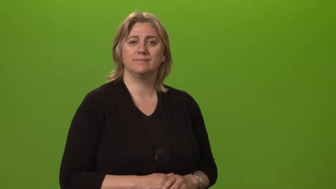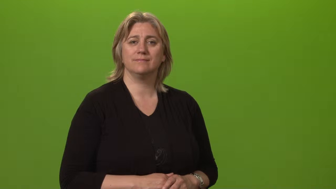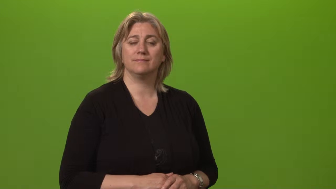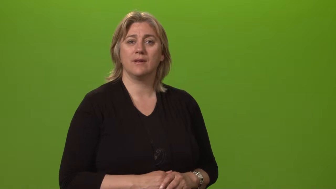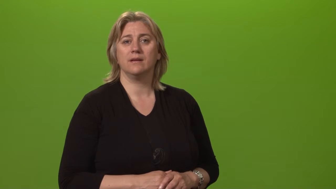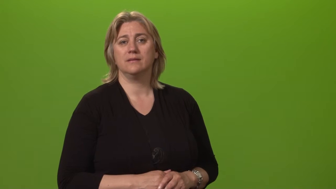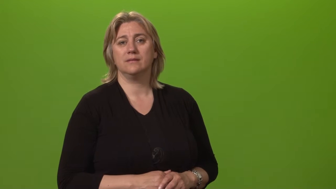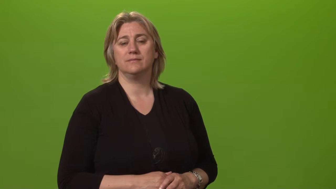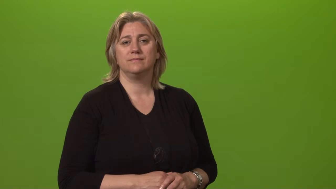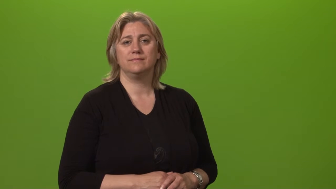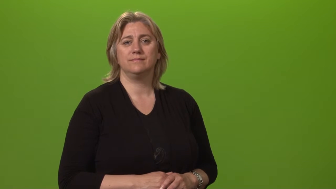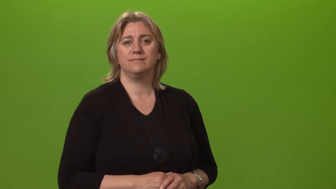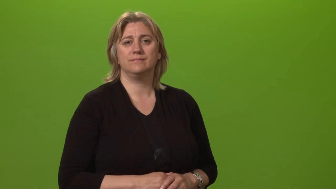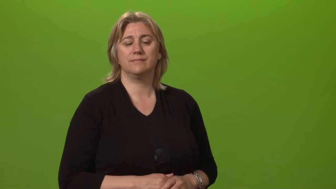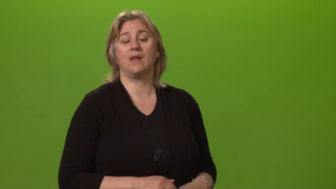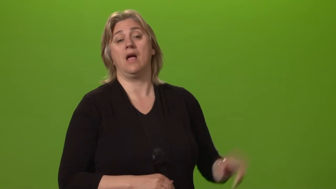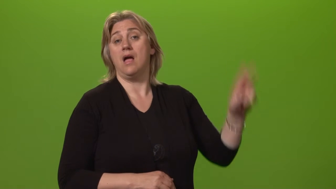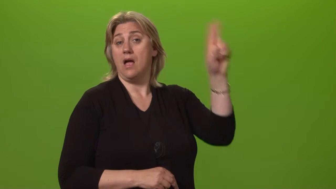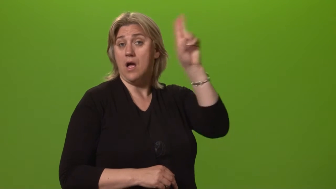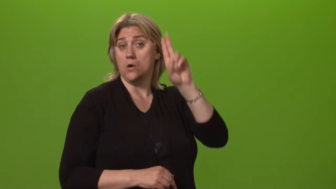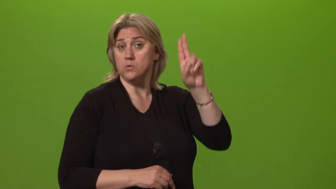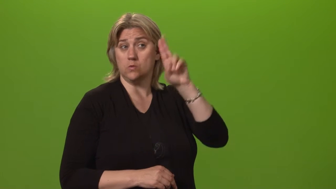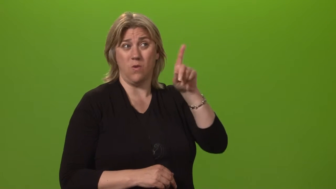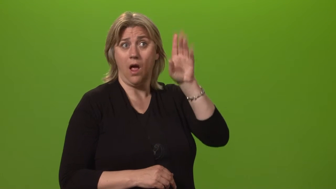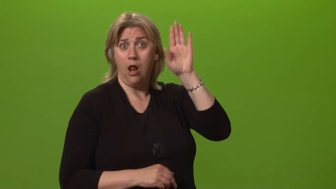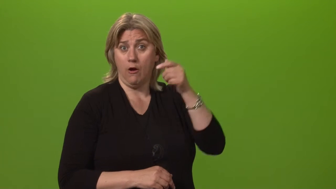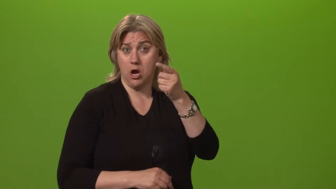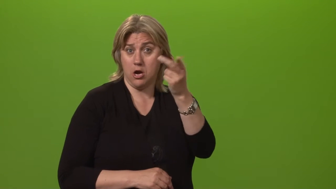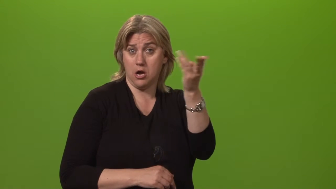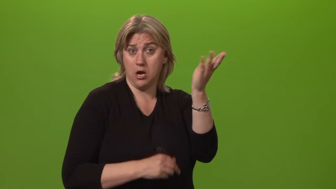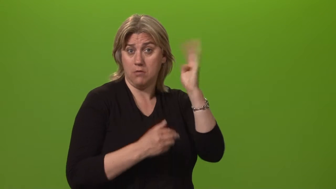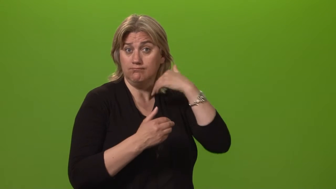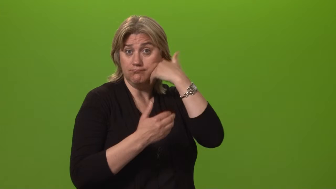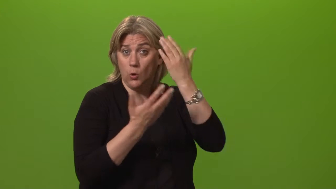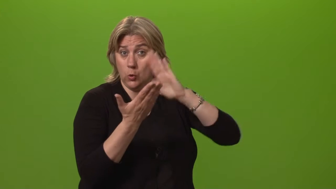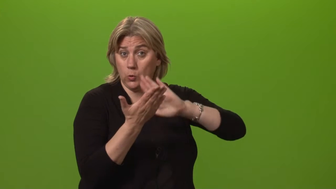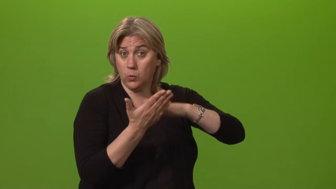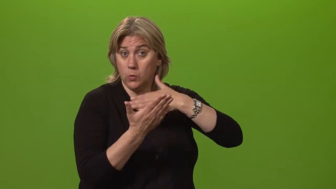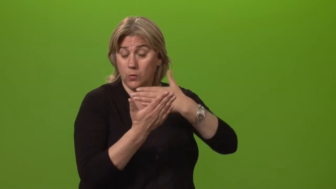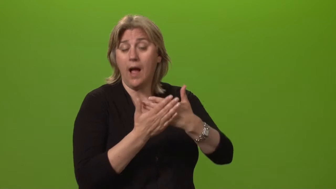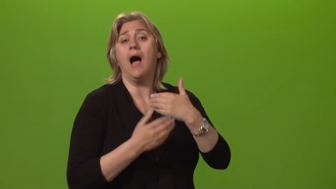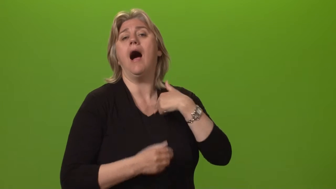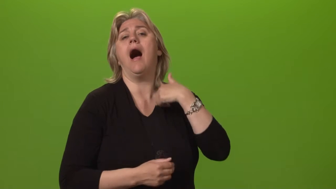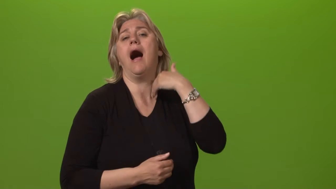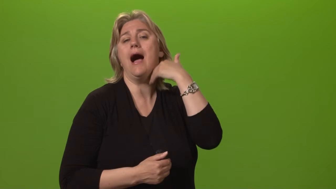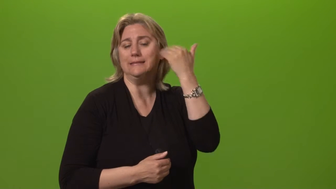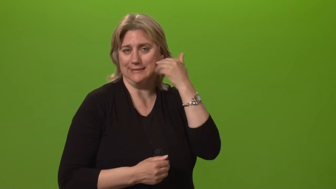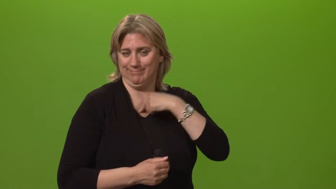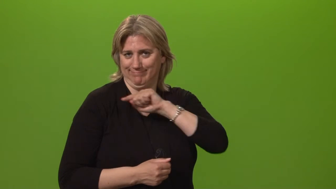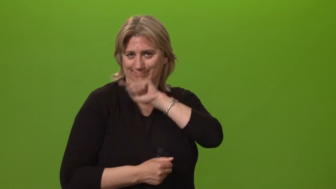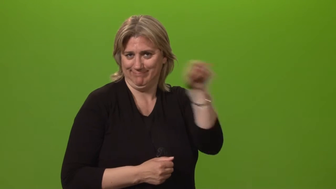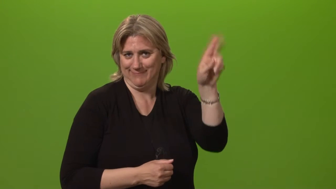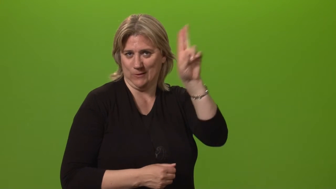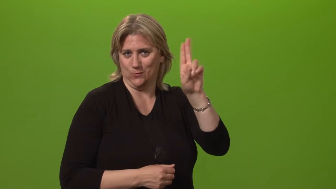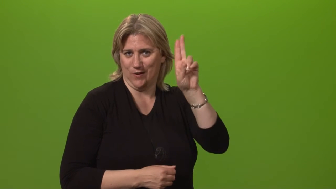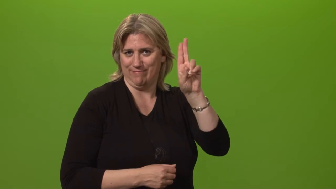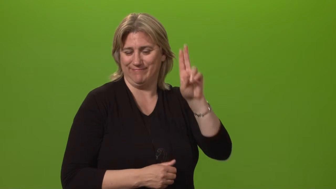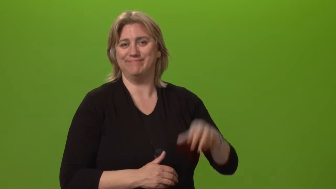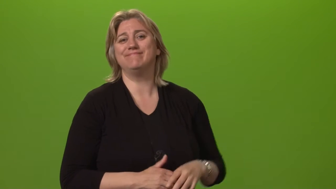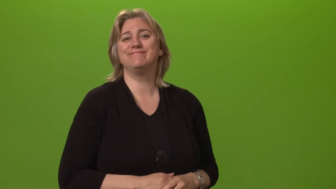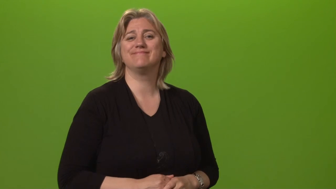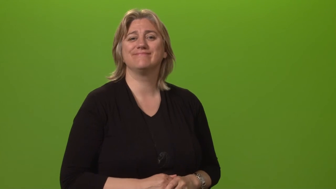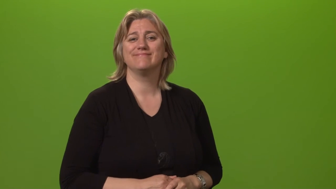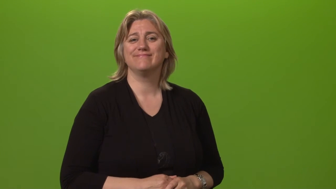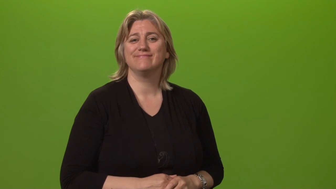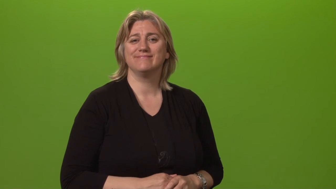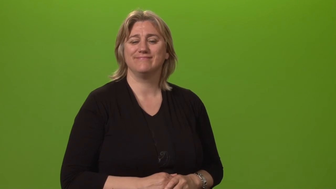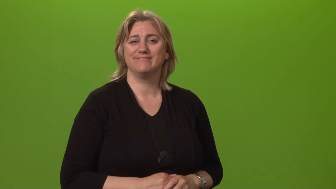Ef fleiri táknmálstúlkar væru í HÍ, þá gæti ég fari þangað